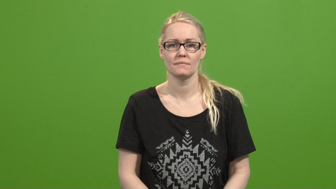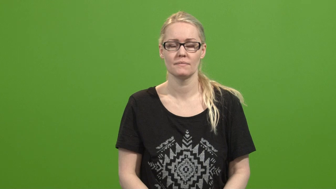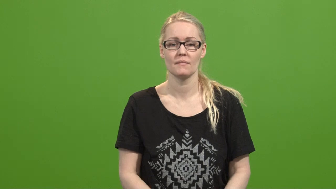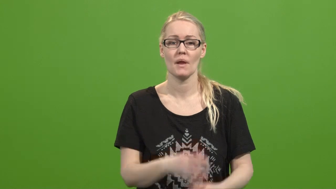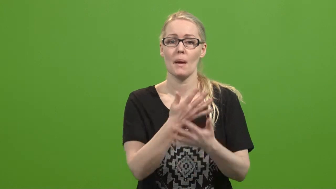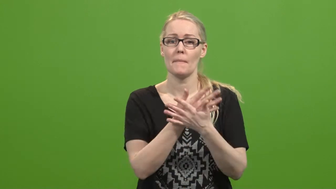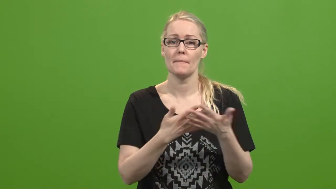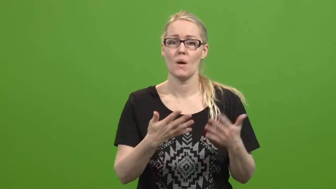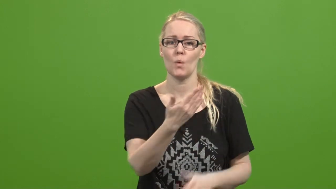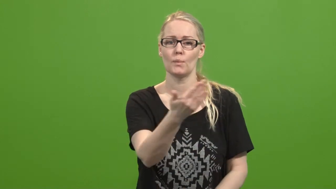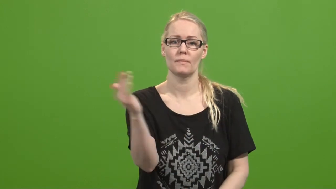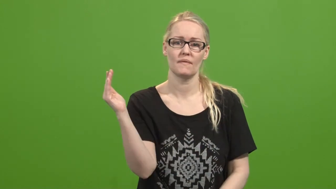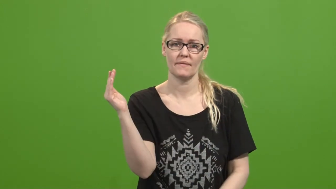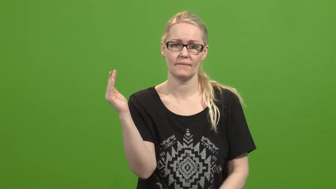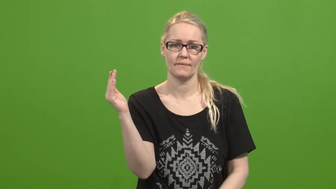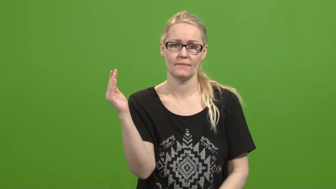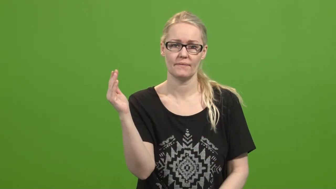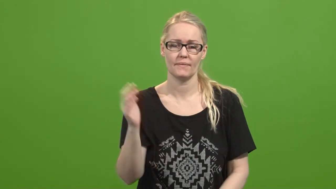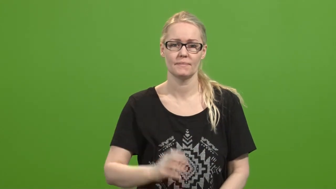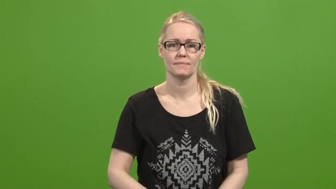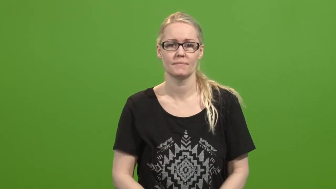Málumhverfi